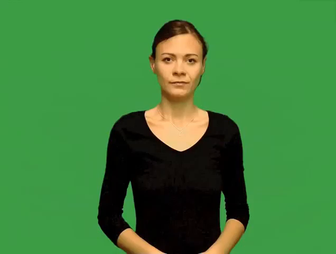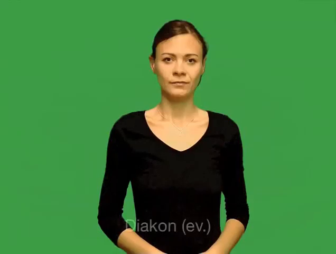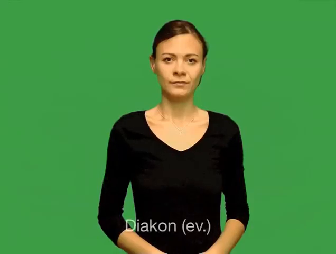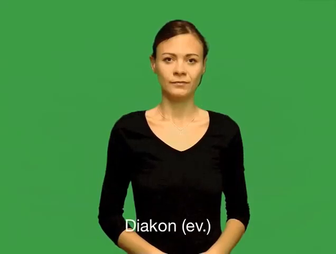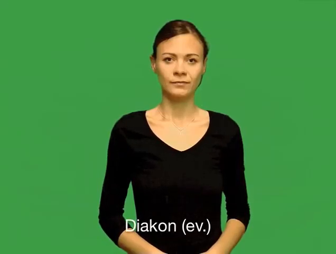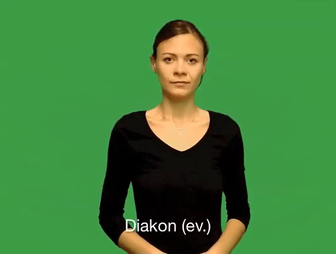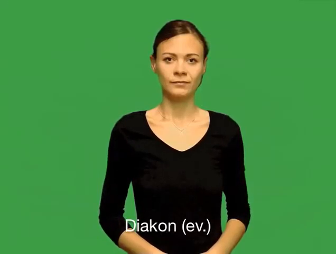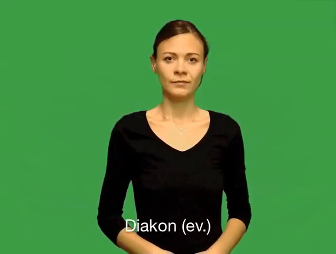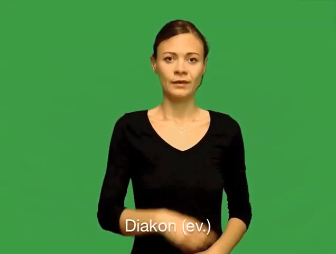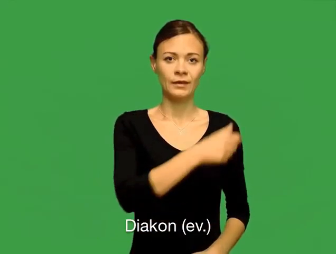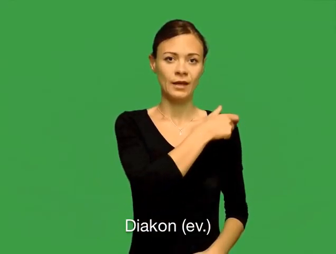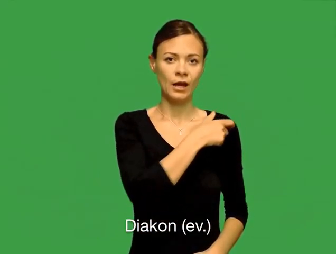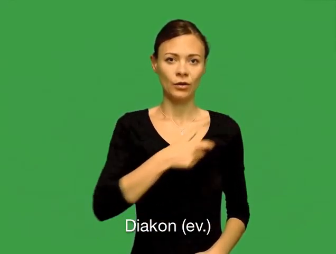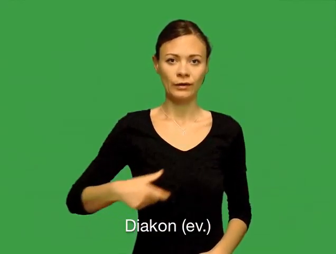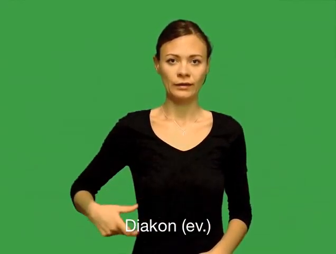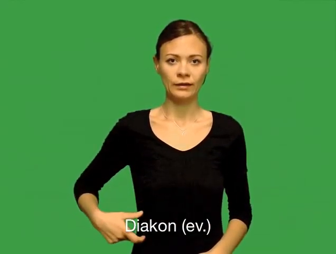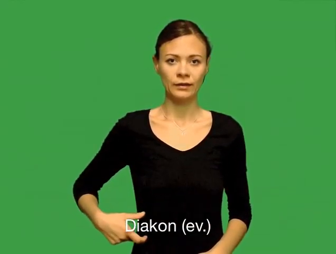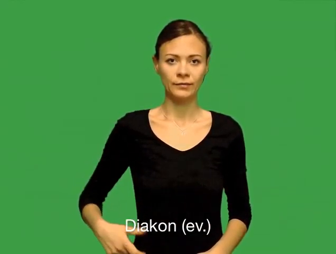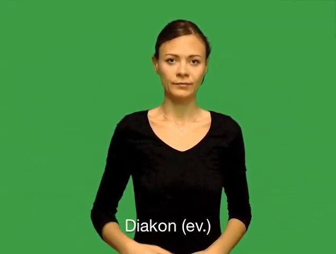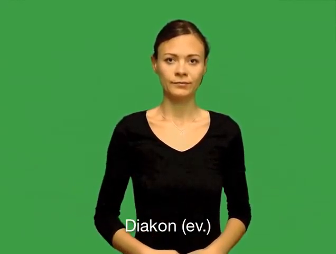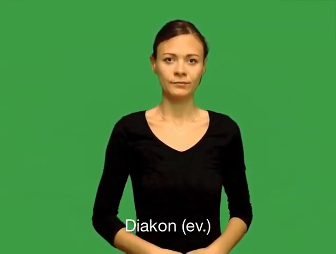Diakon